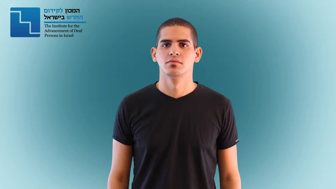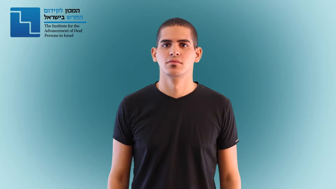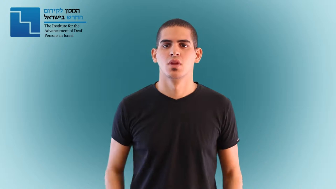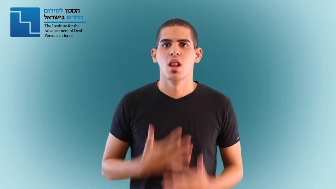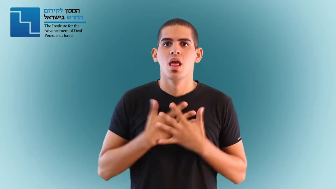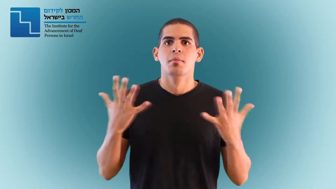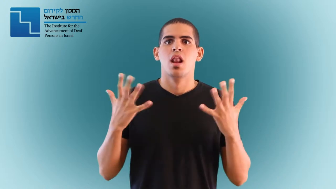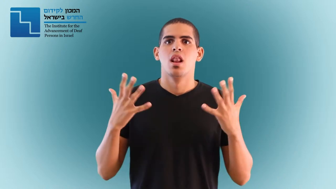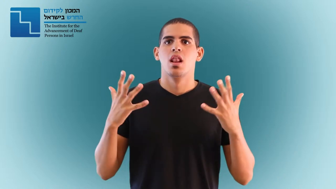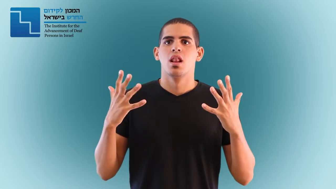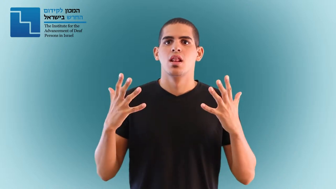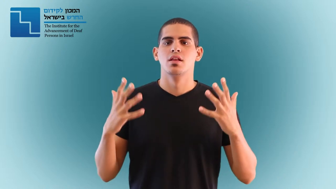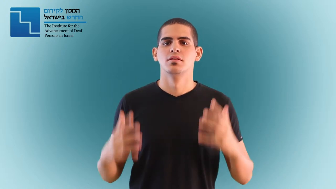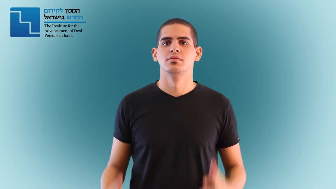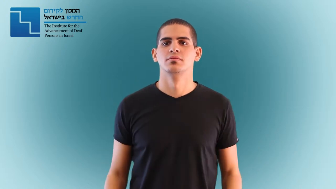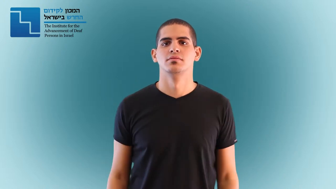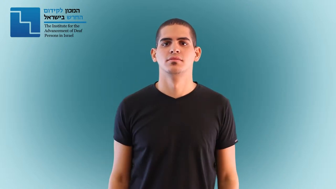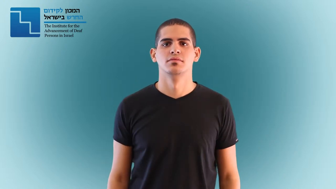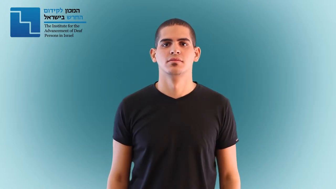להיבהל